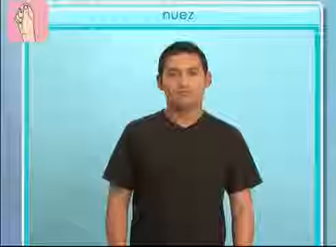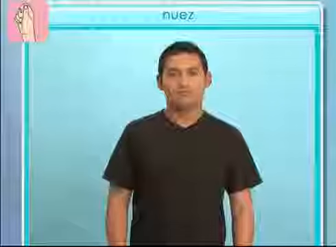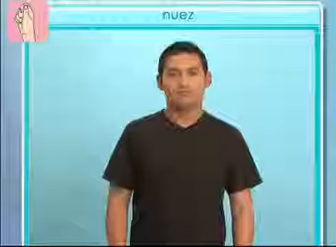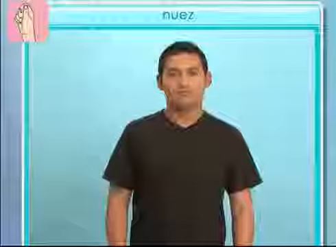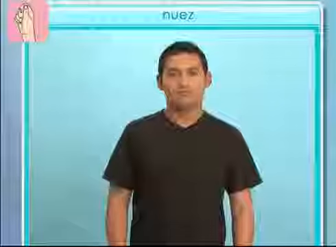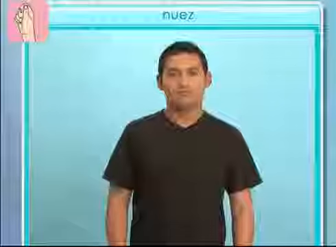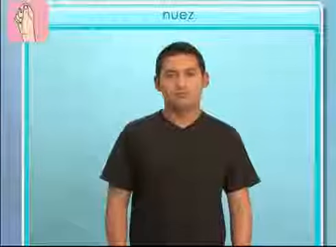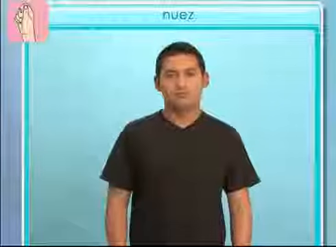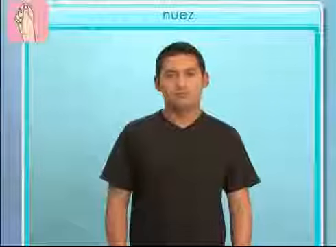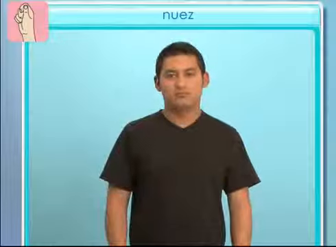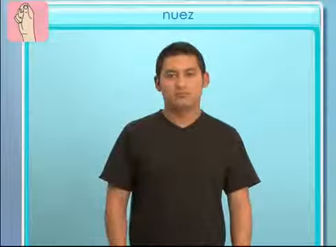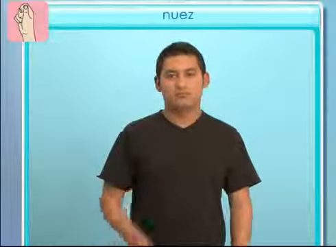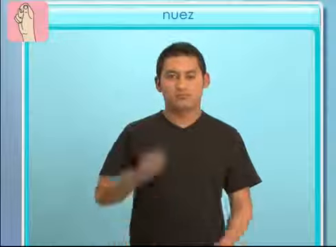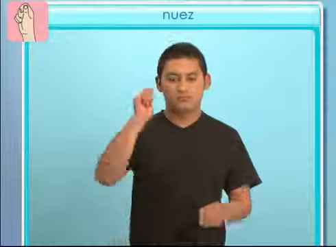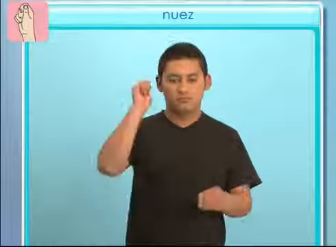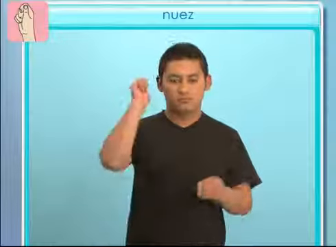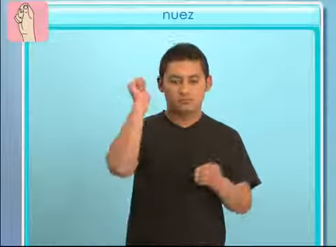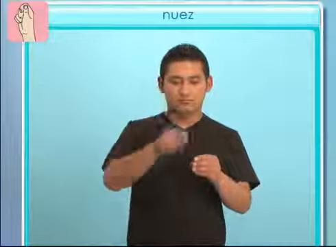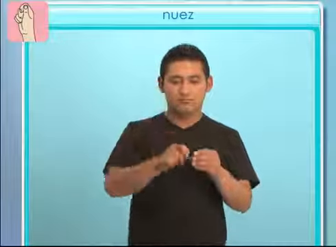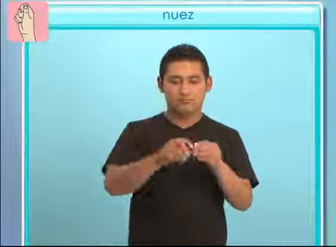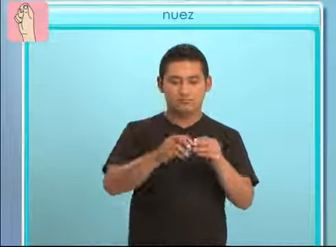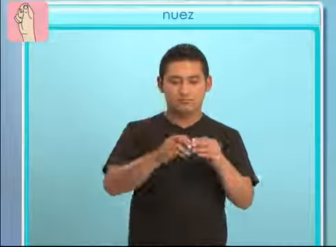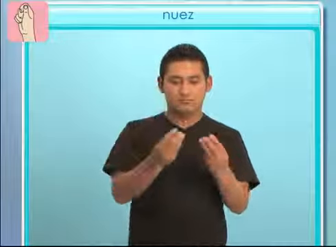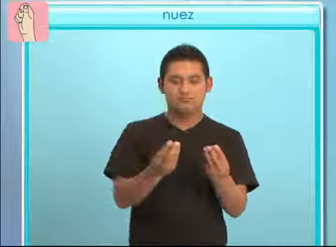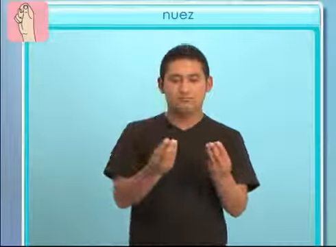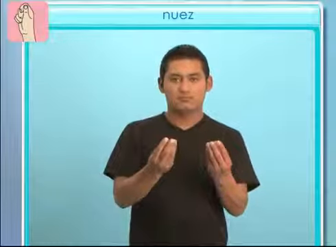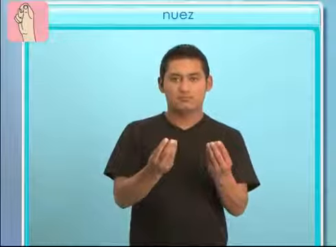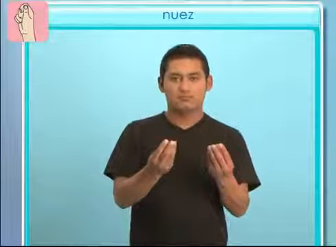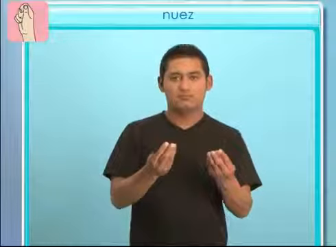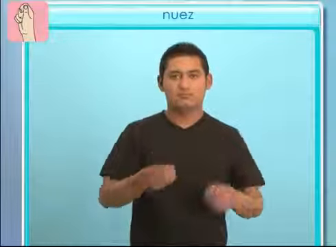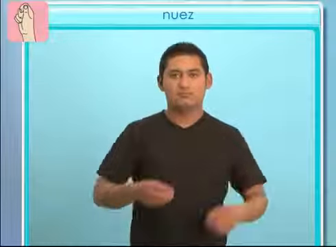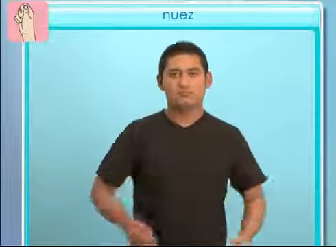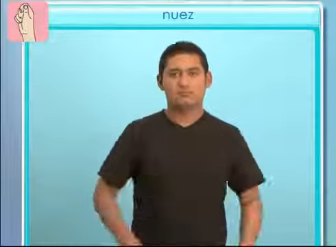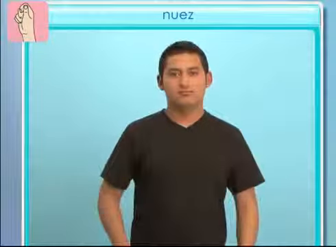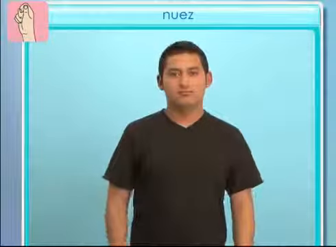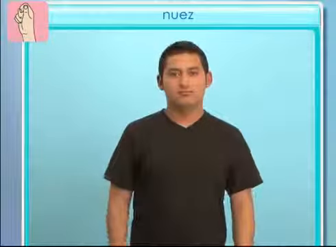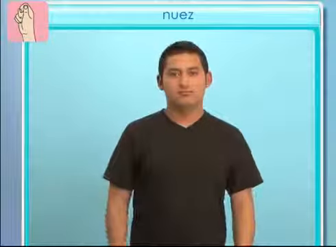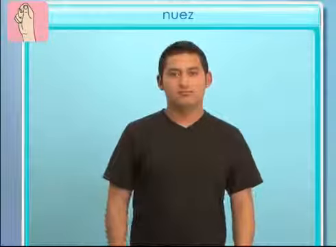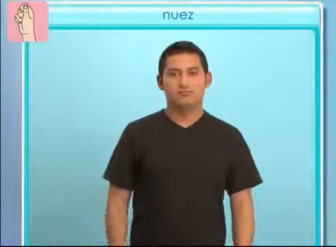Nuez